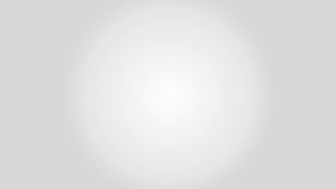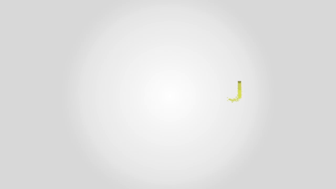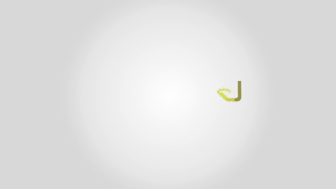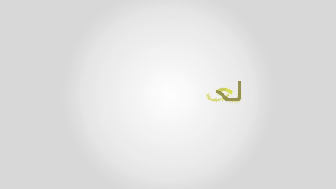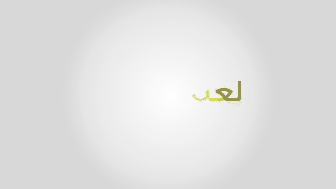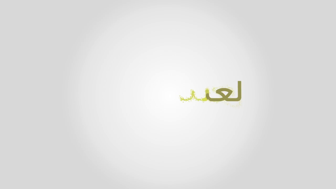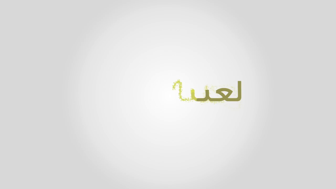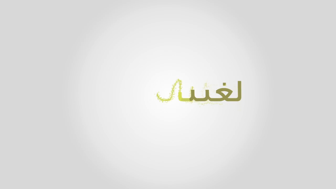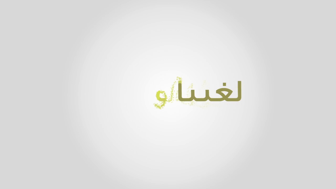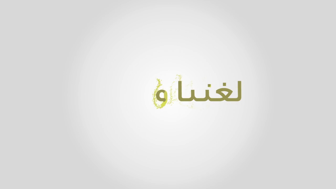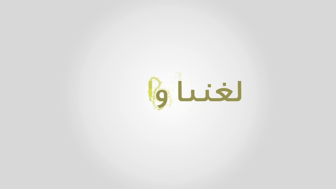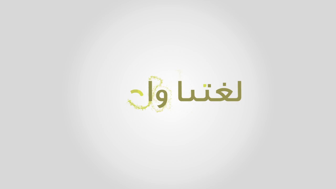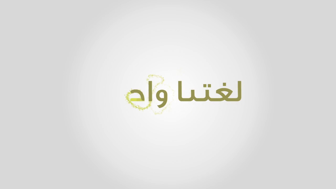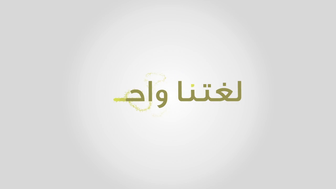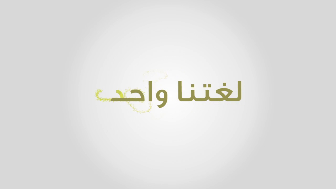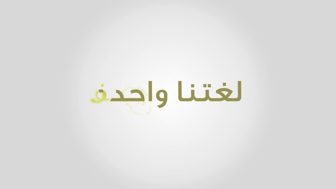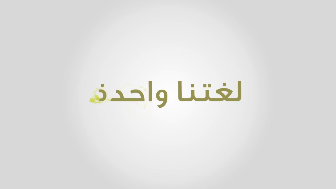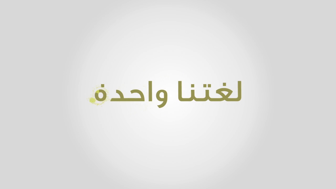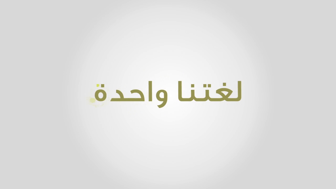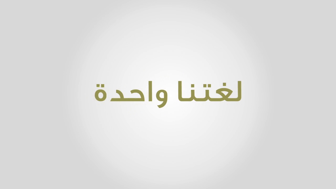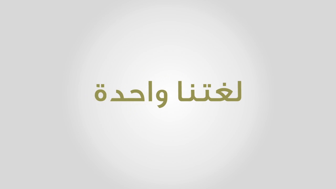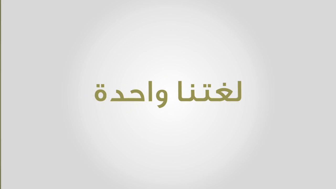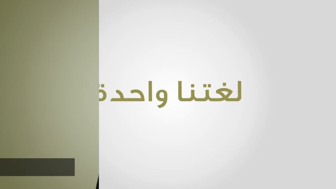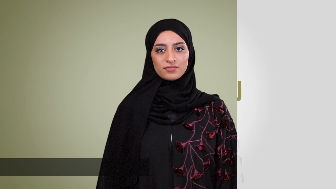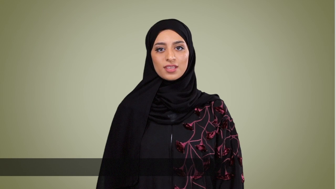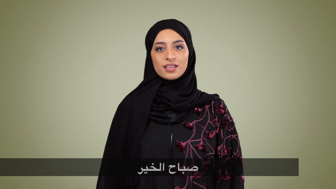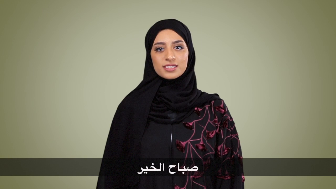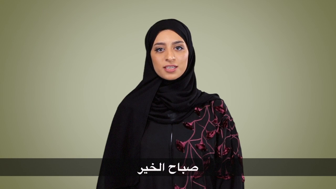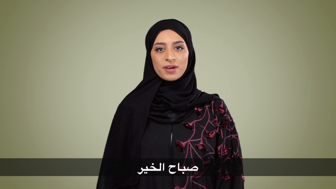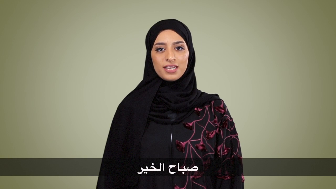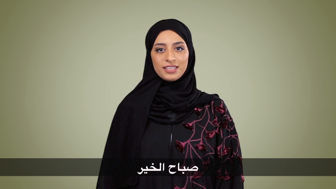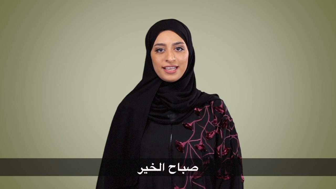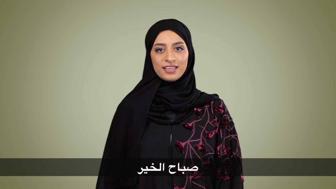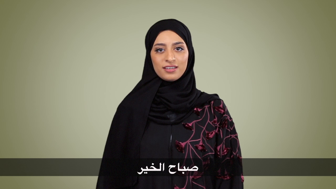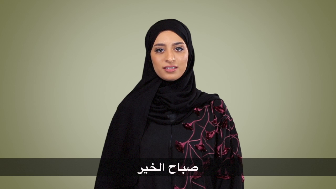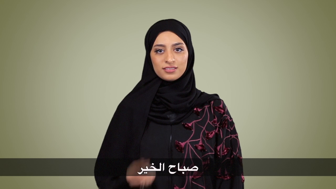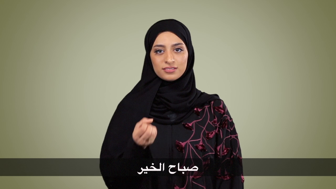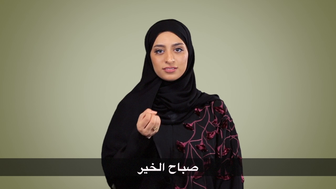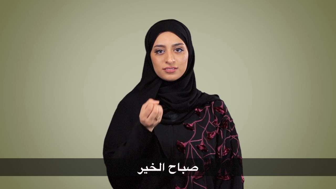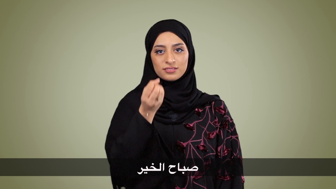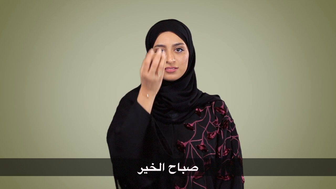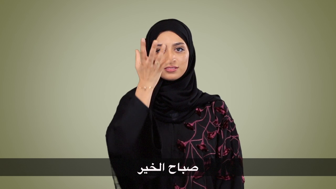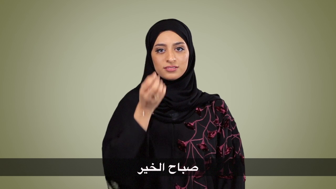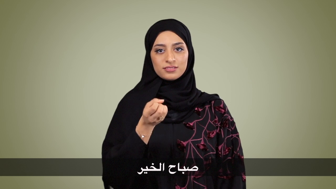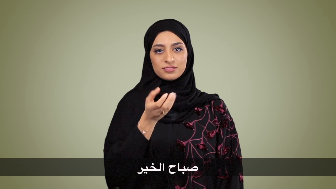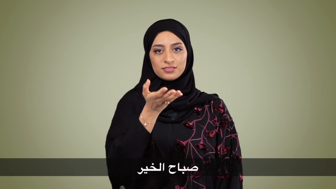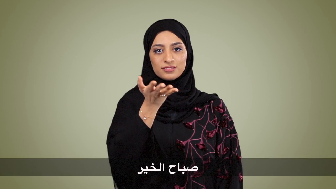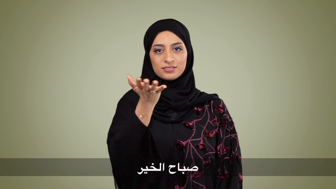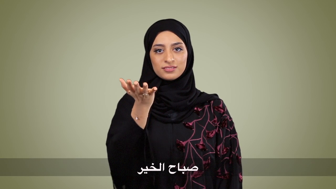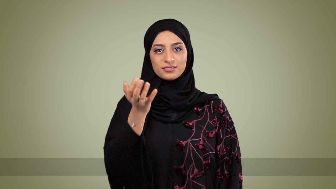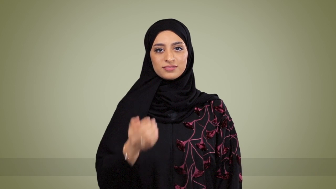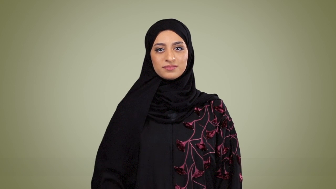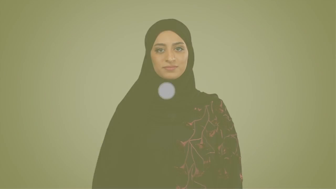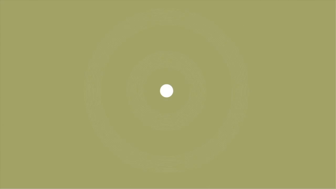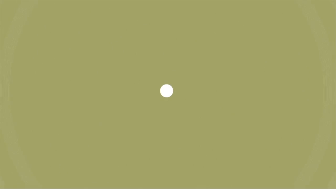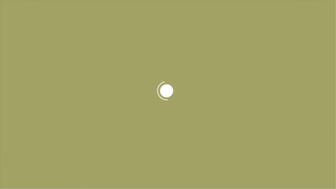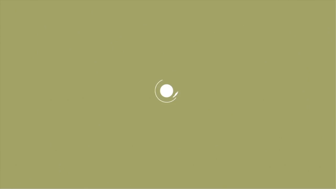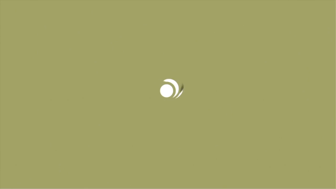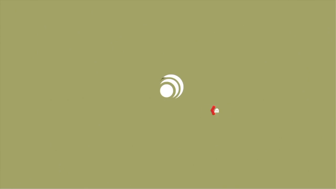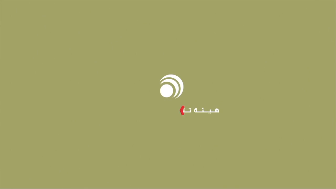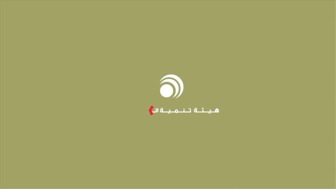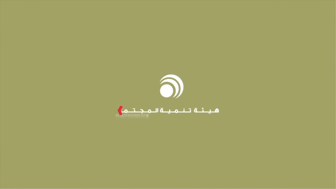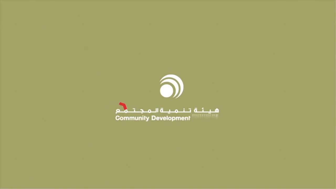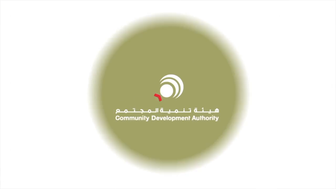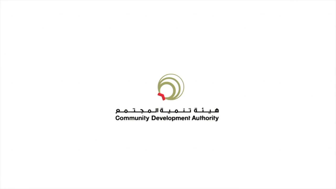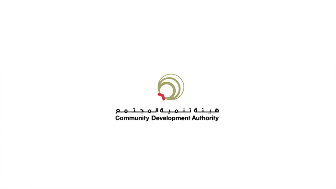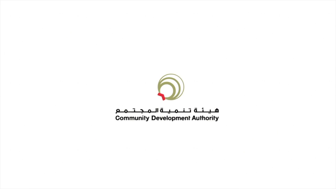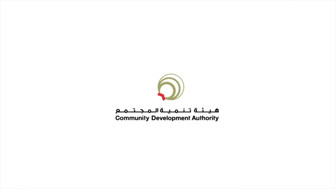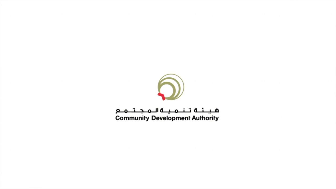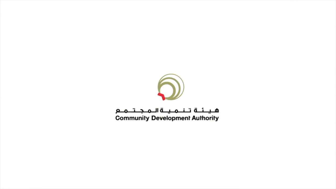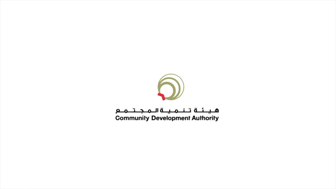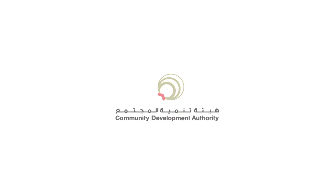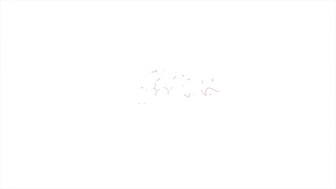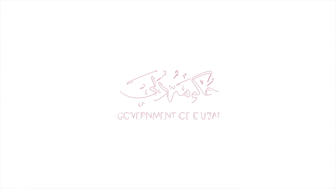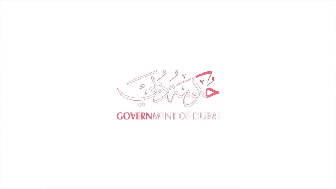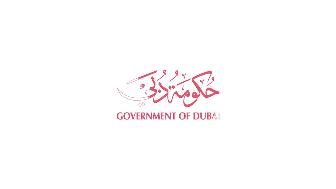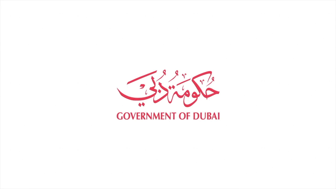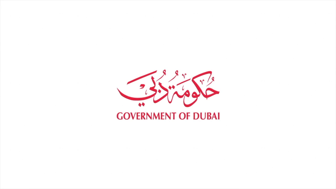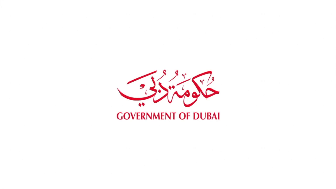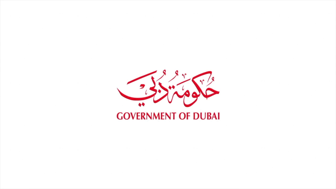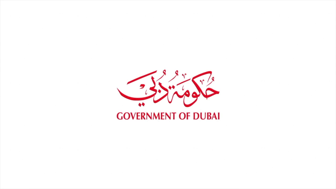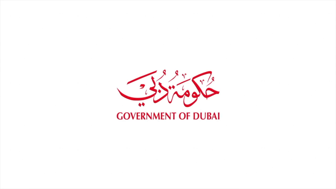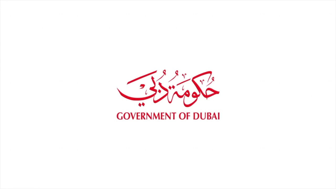صباح الخير